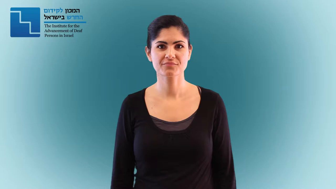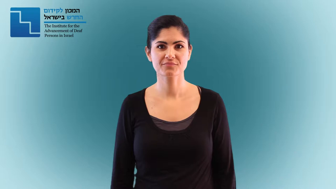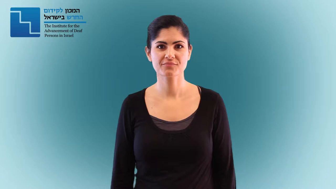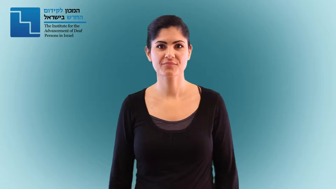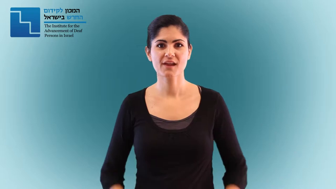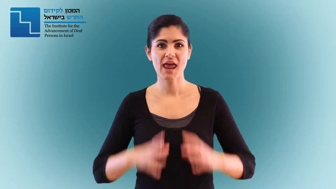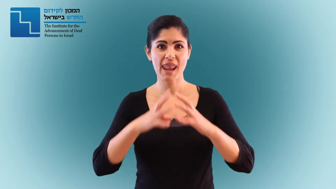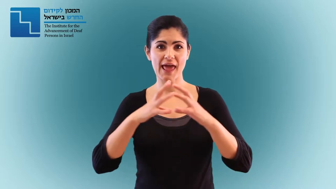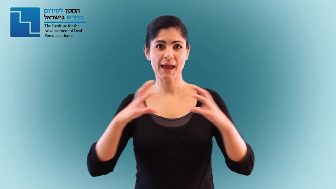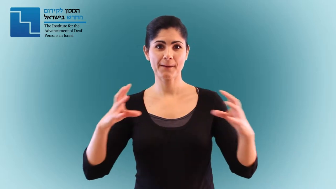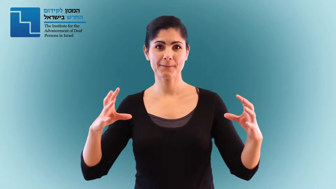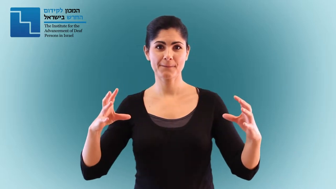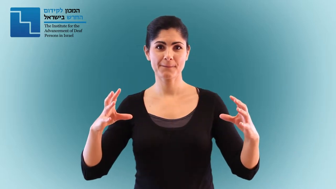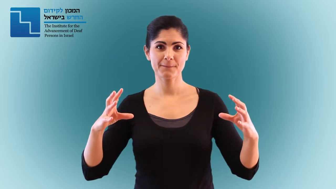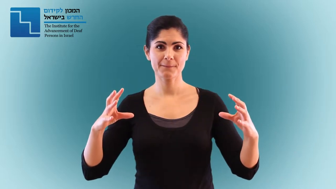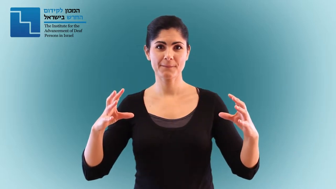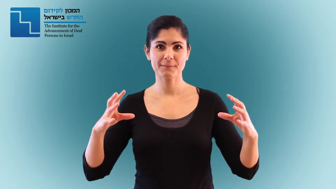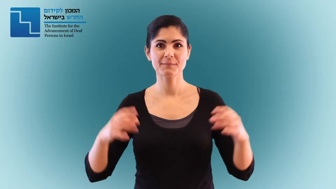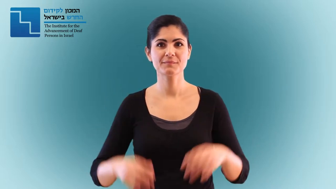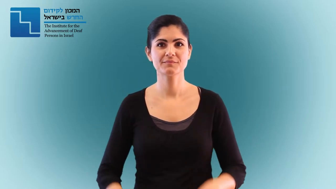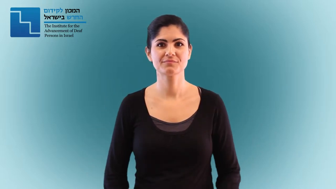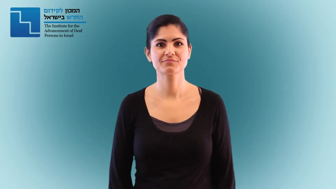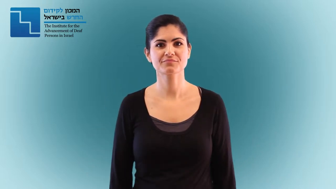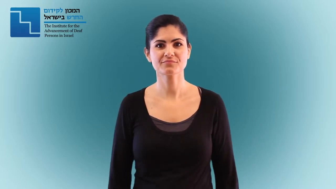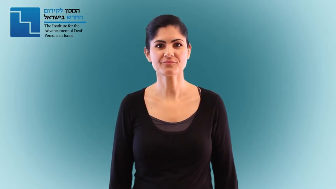לחם